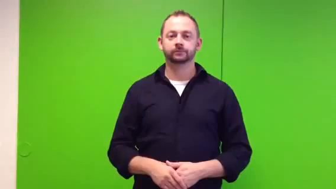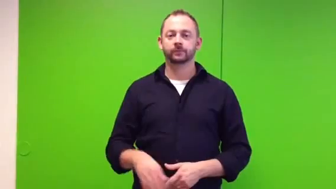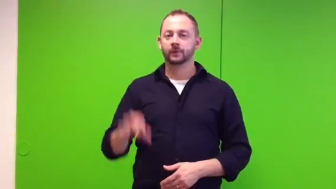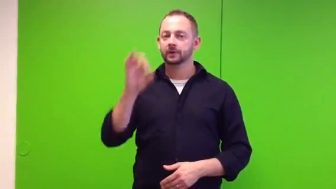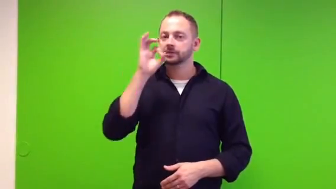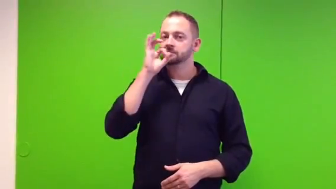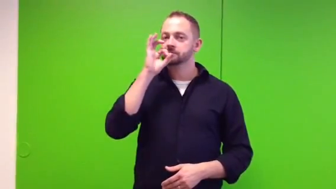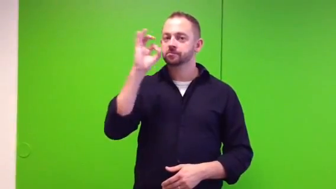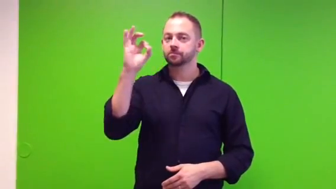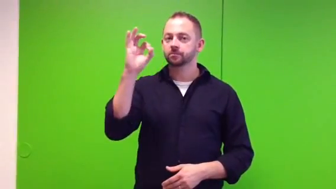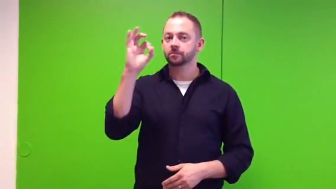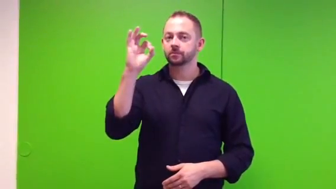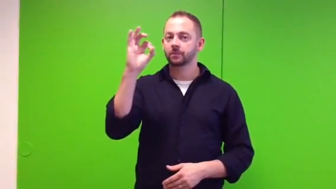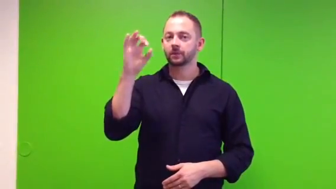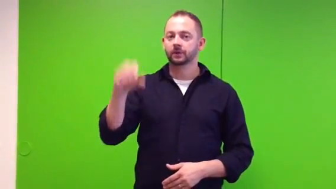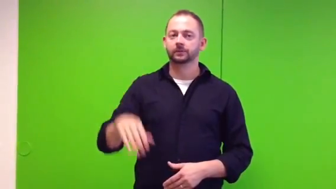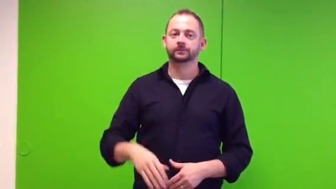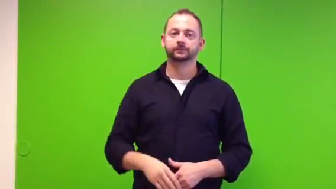Vindill